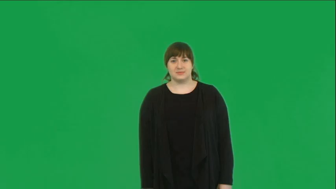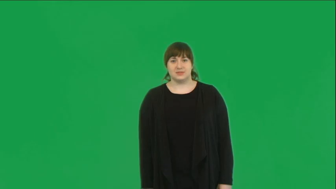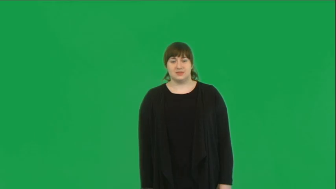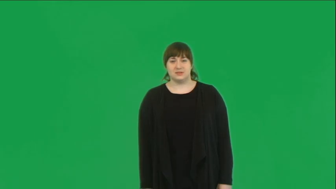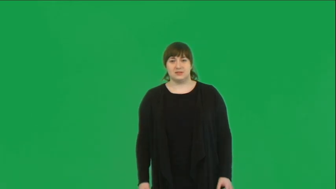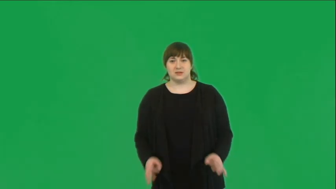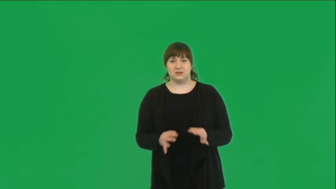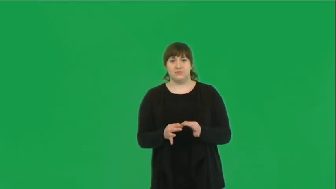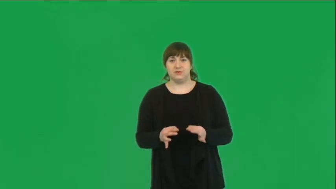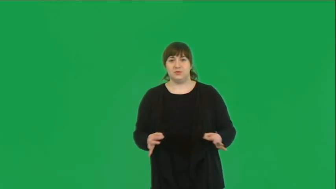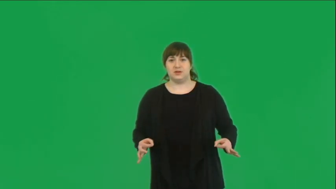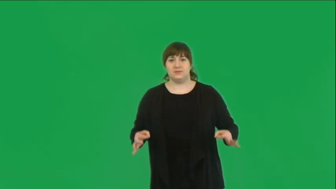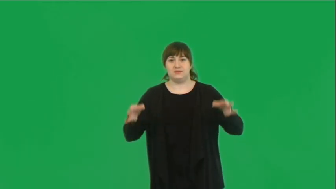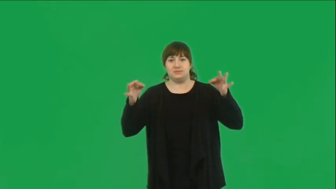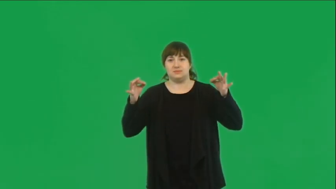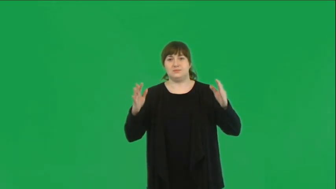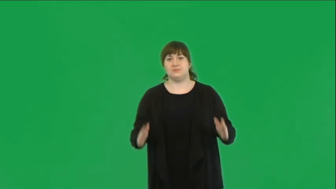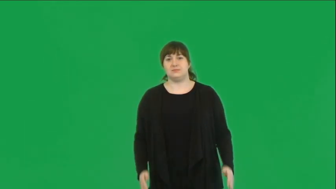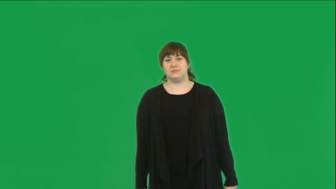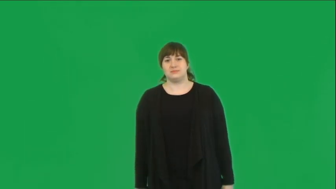wymiar